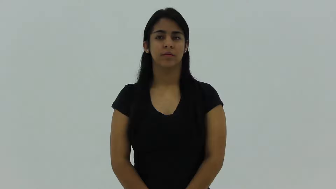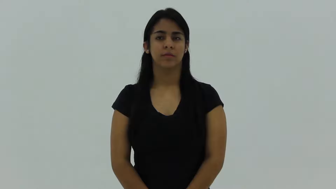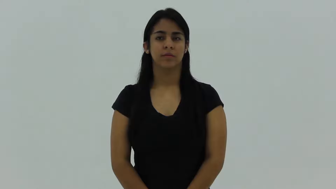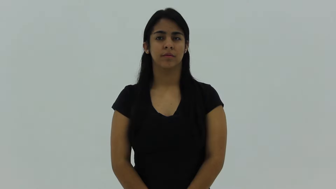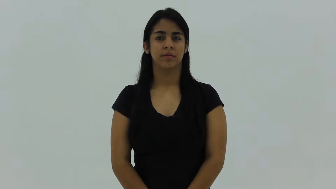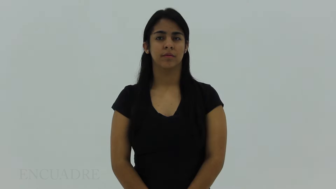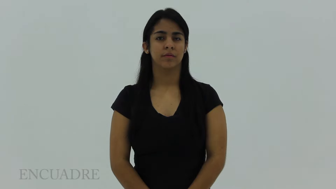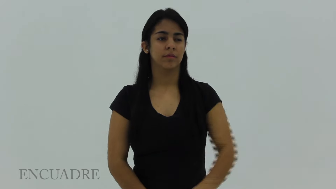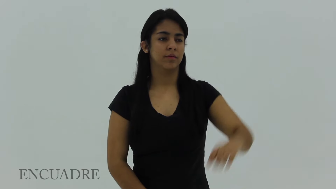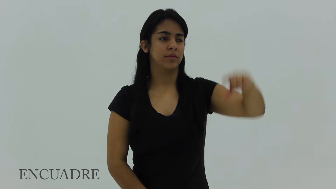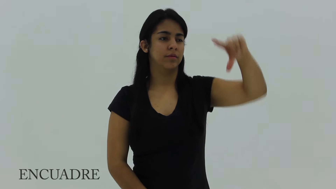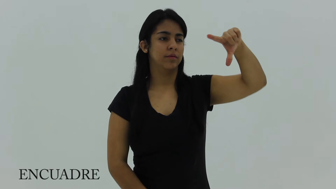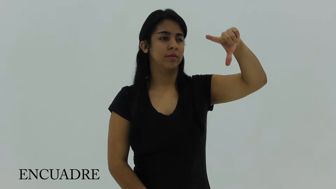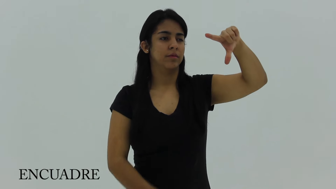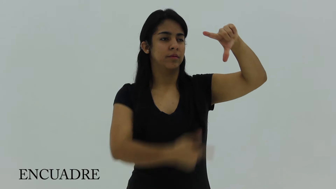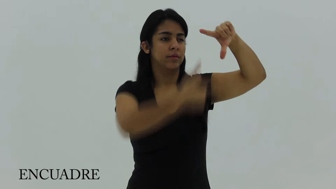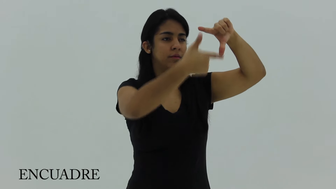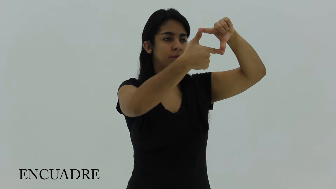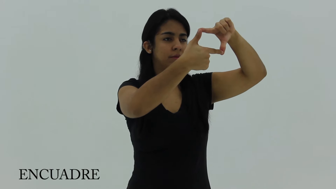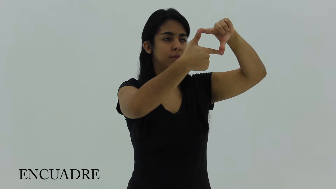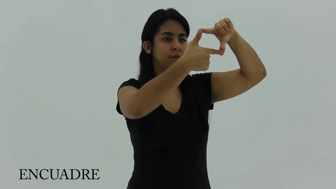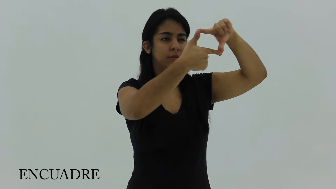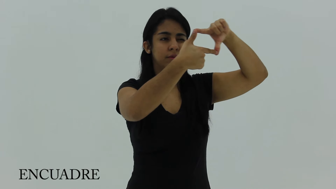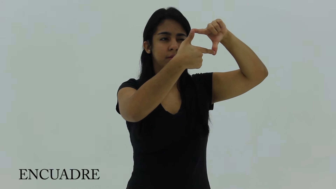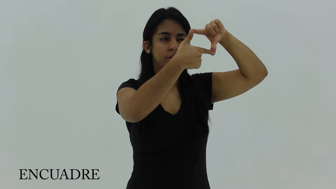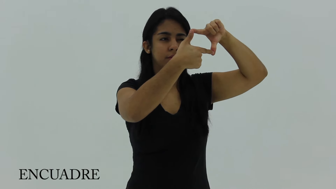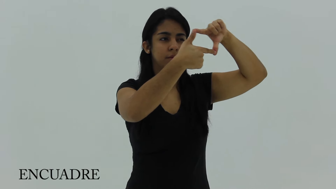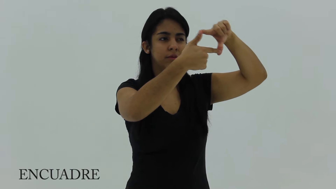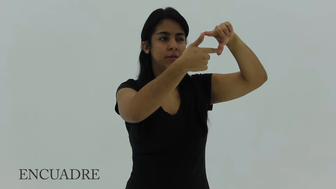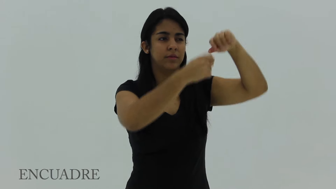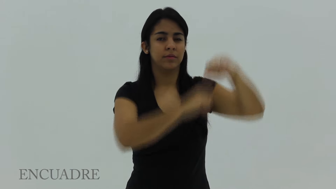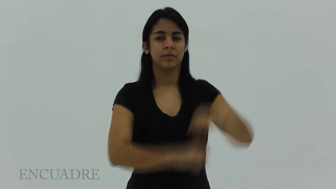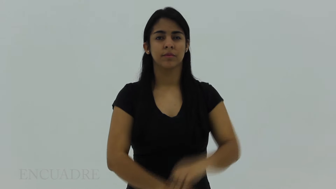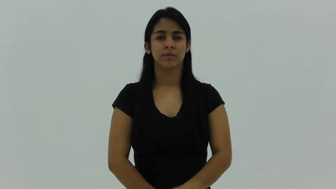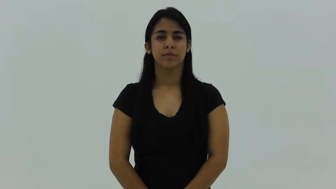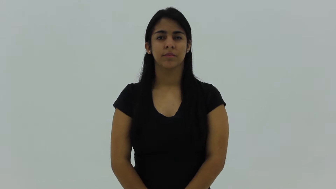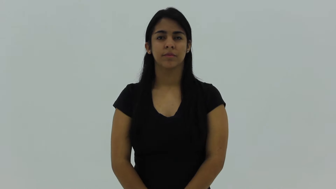Encuadre